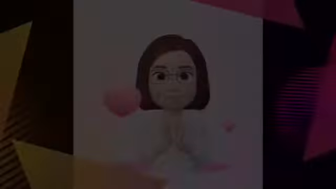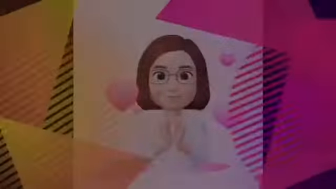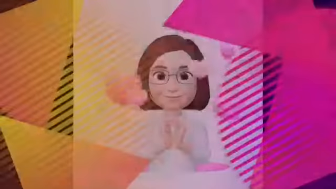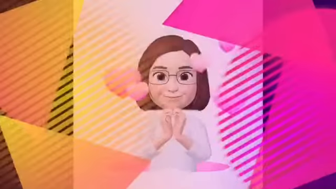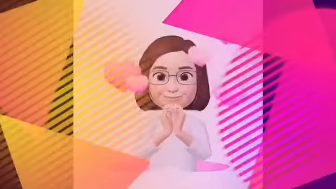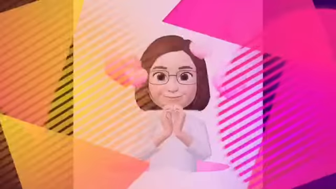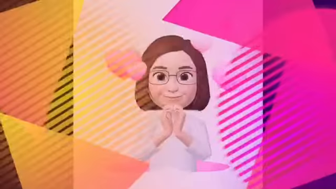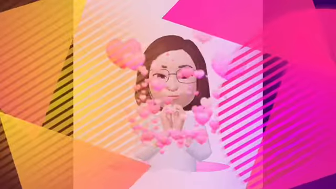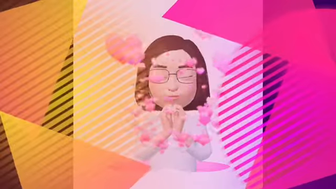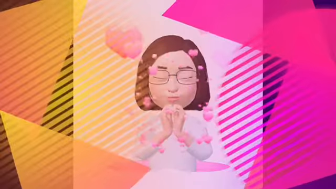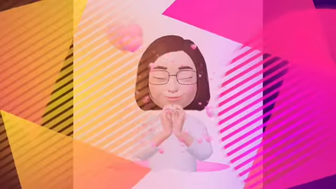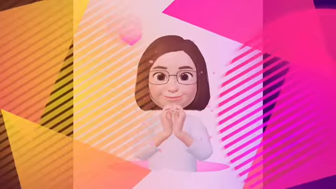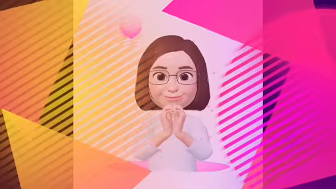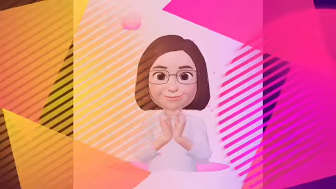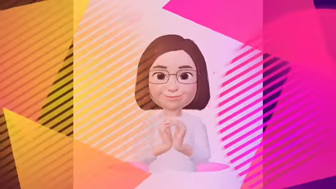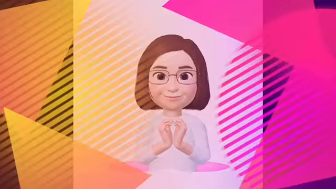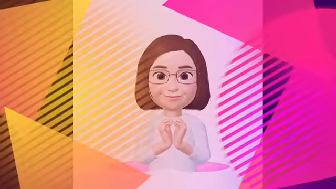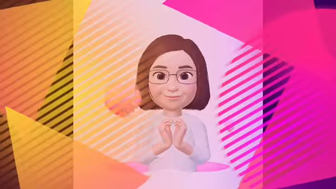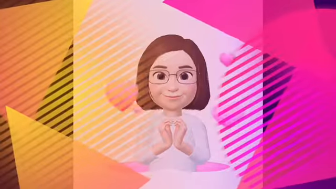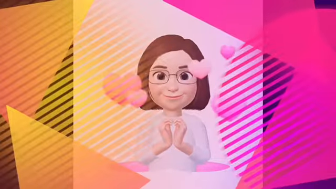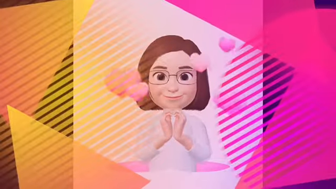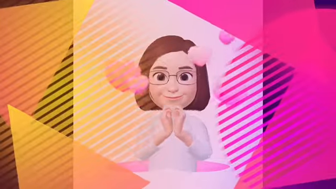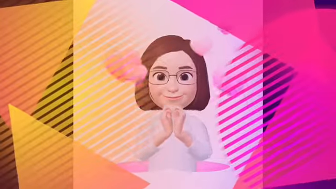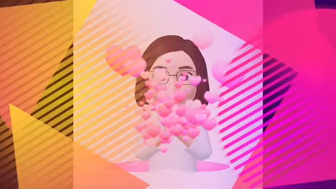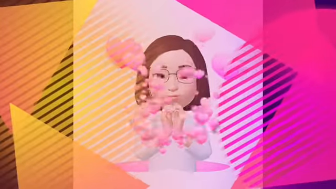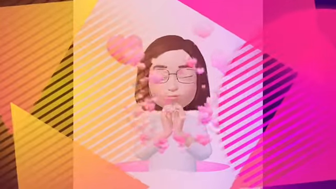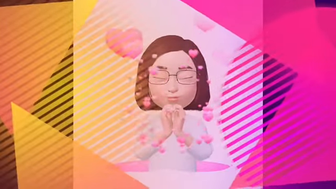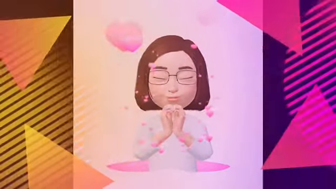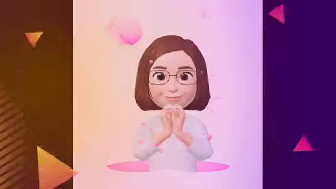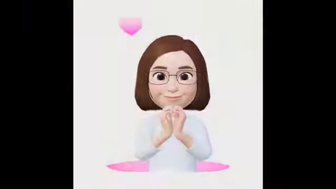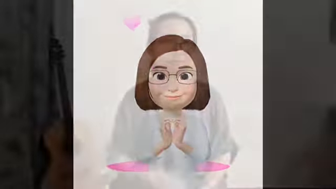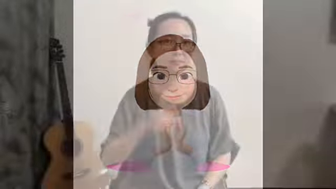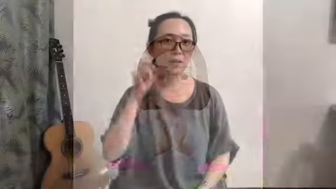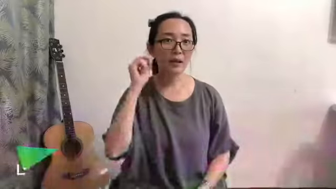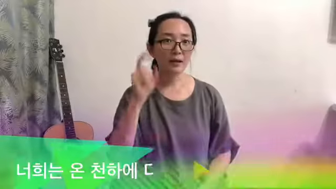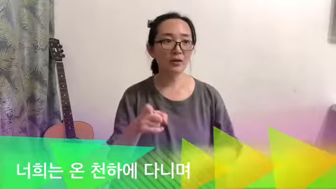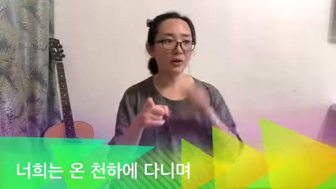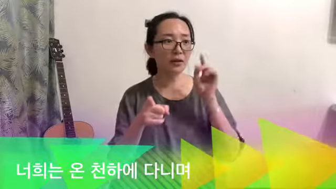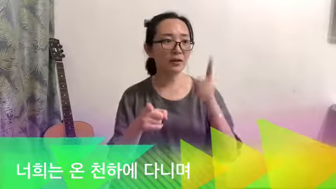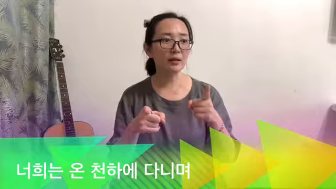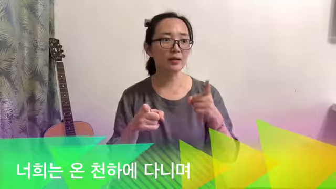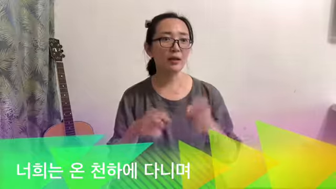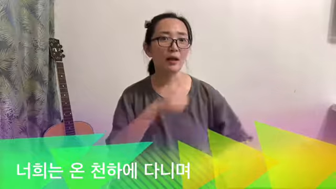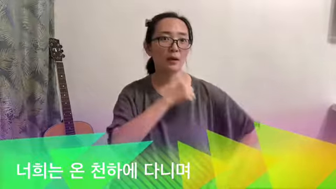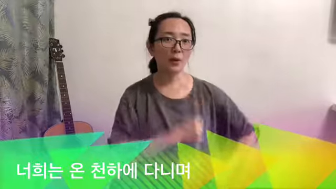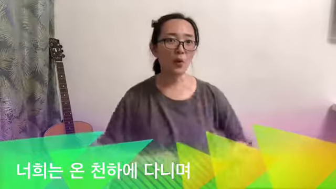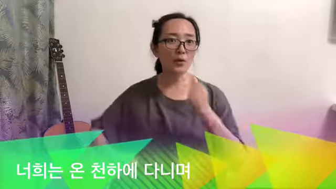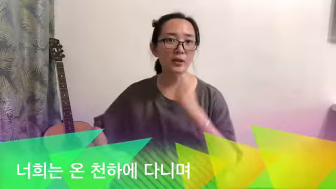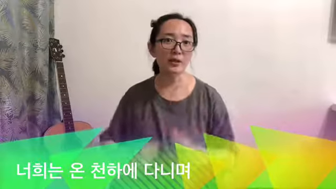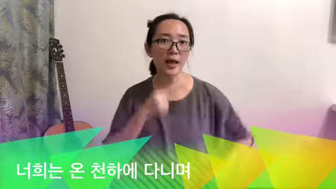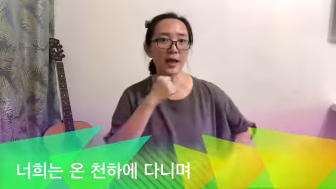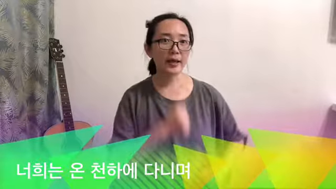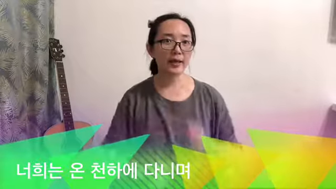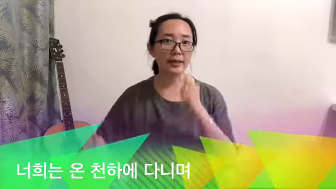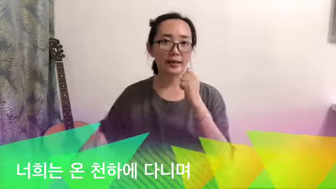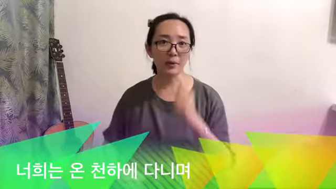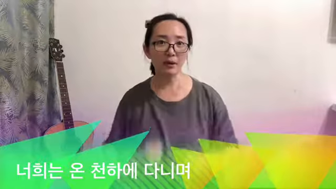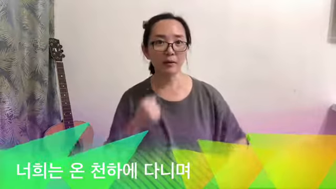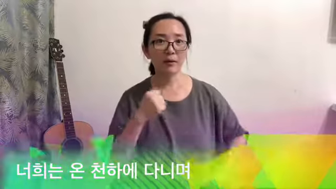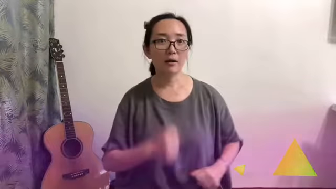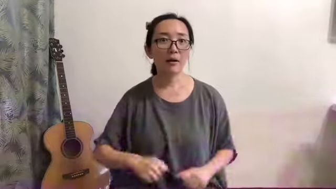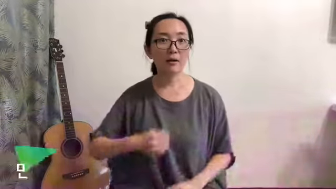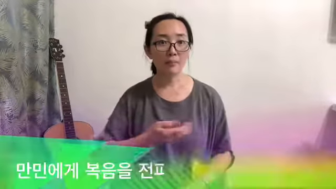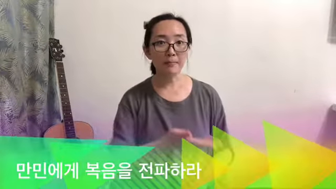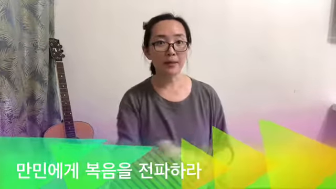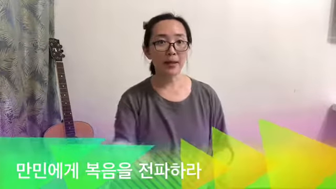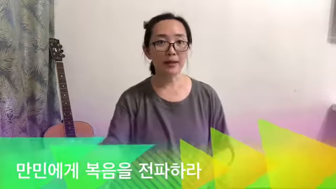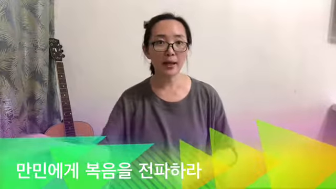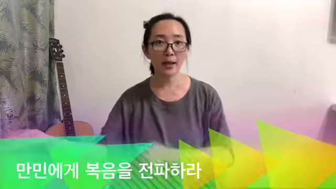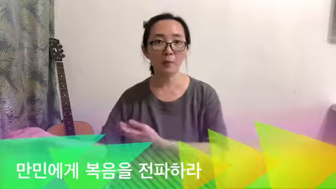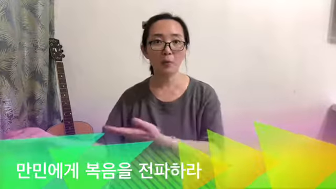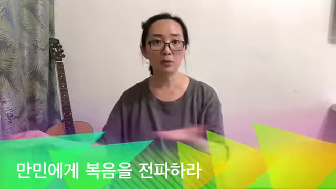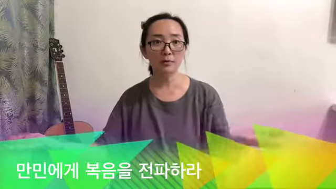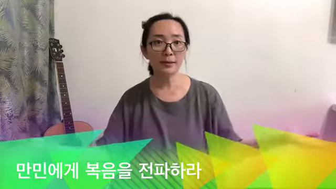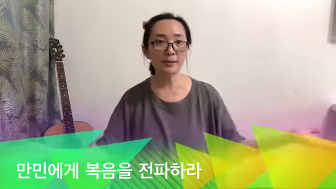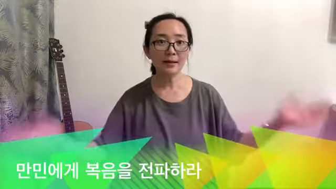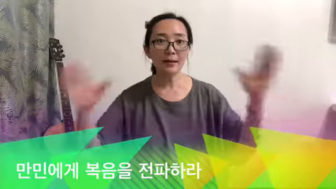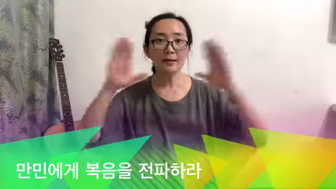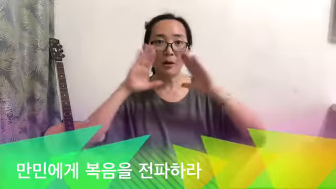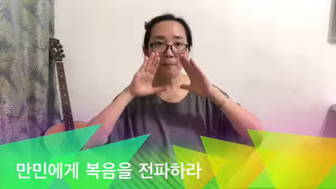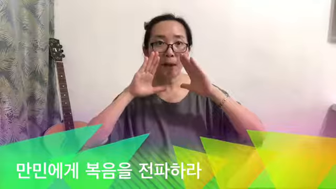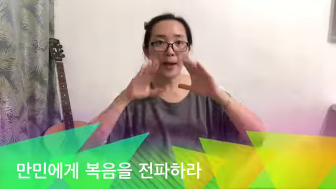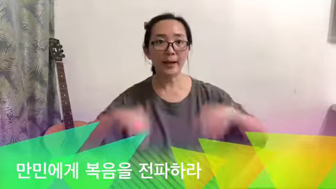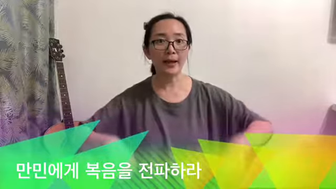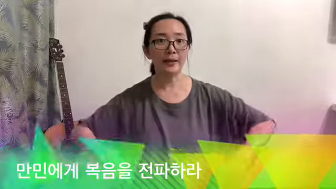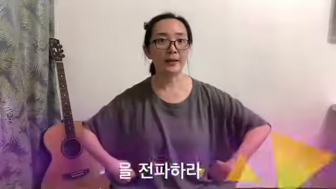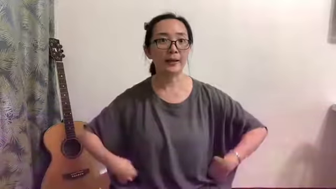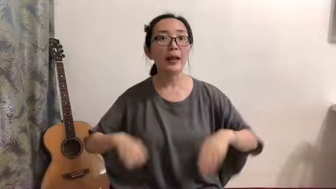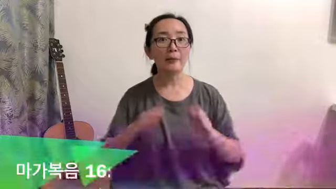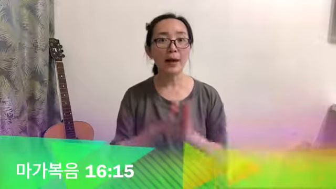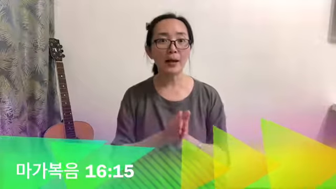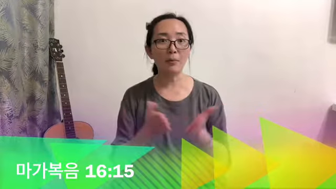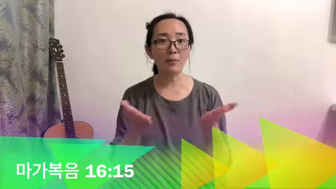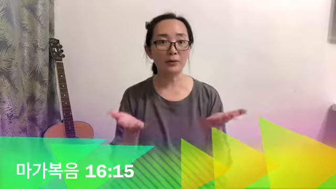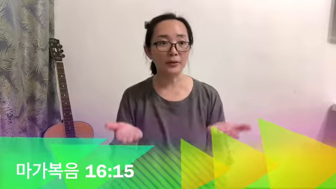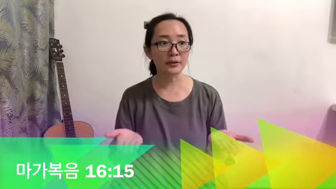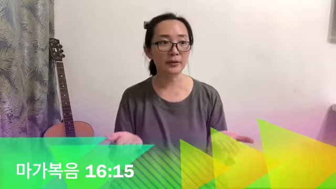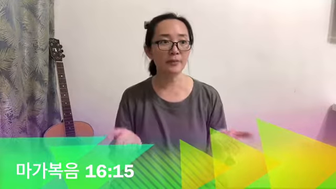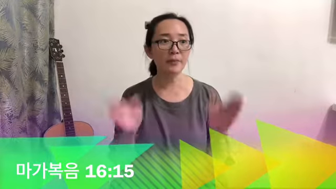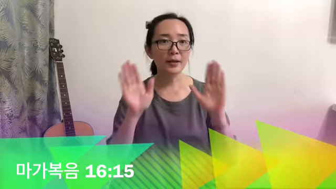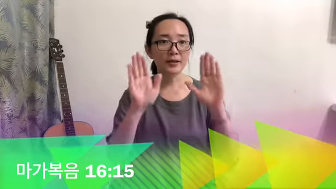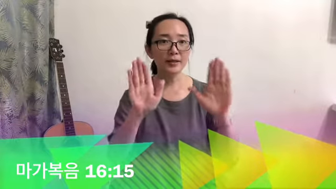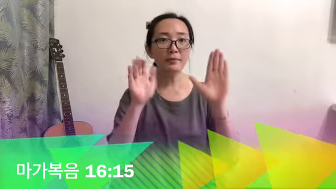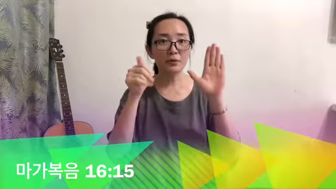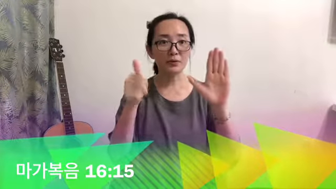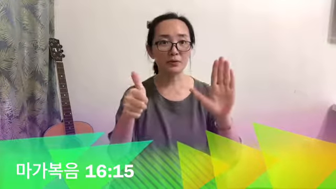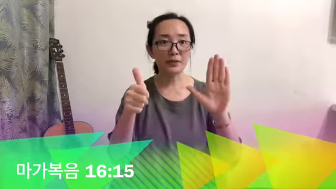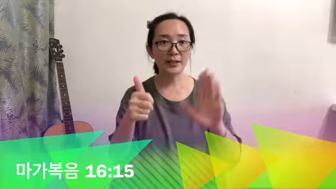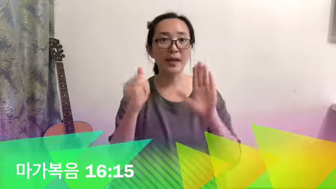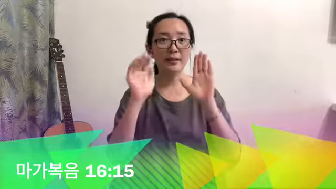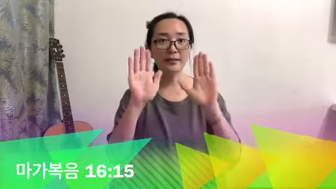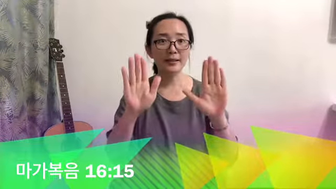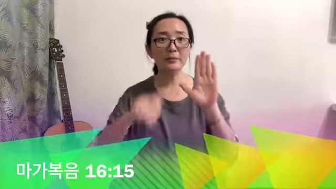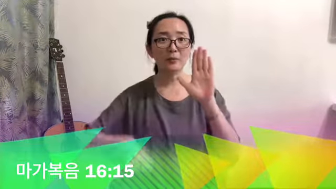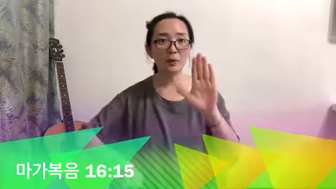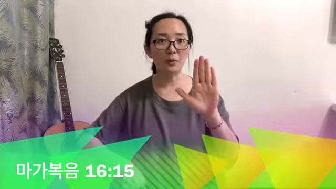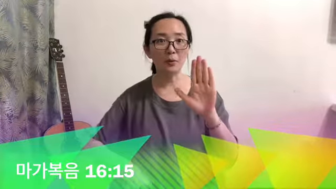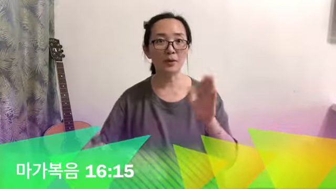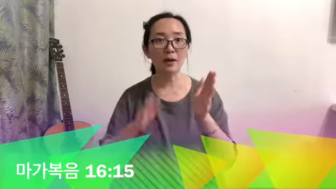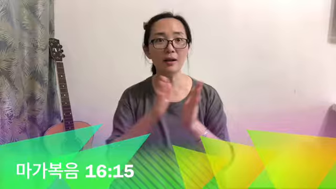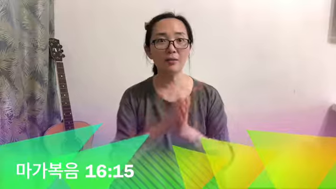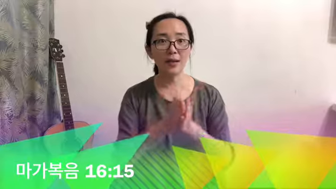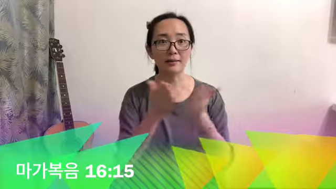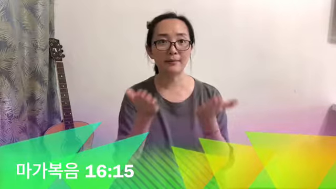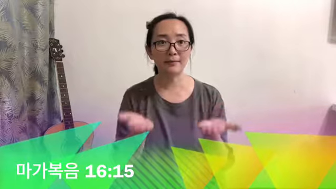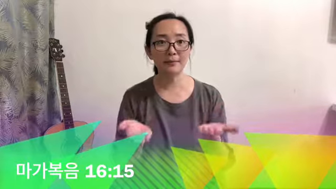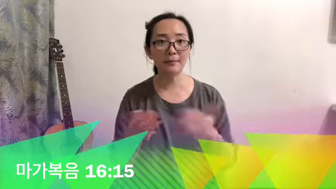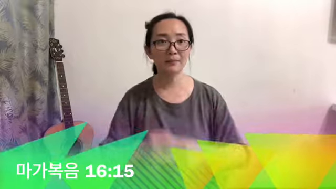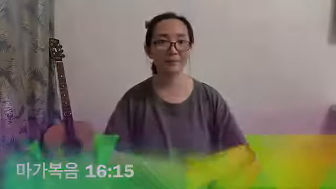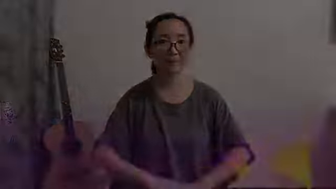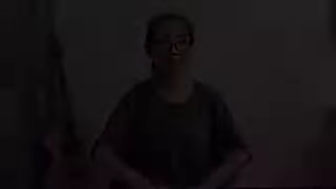마가복음 16:15